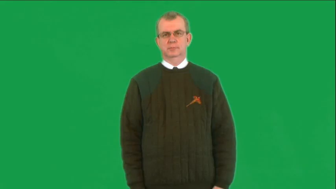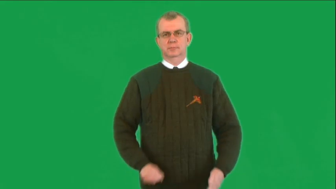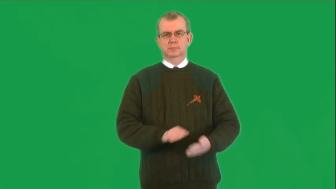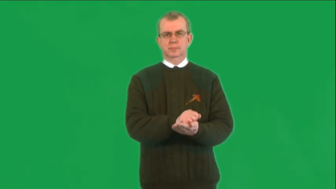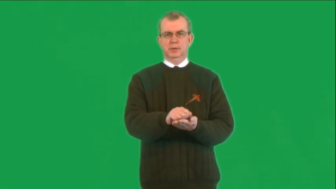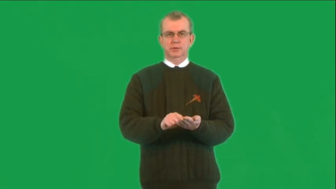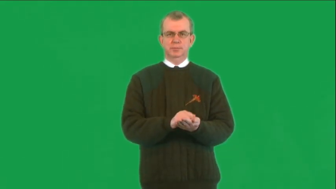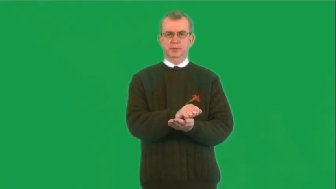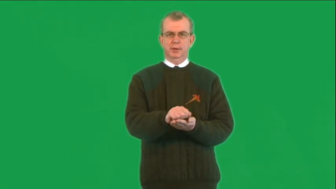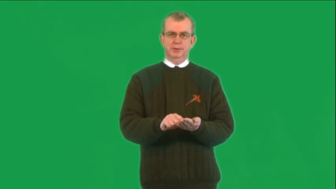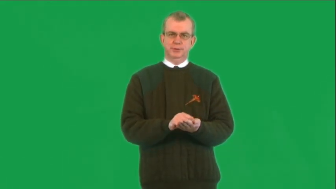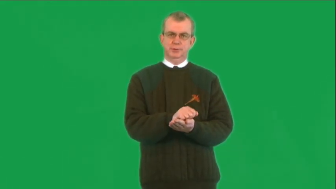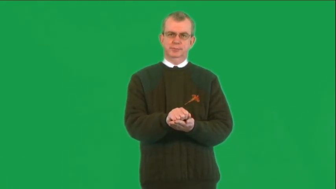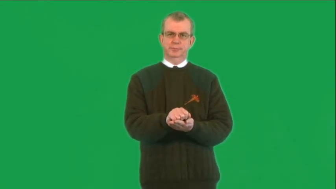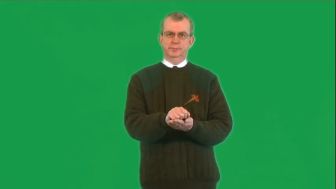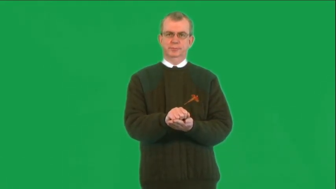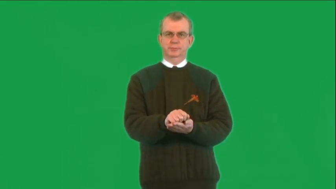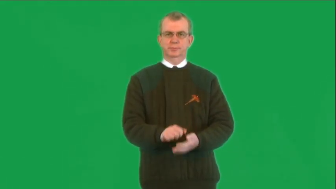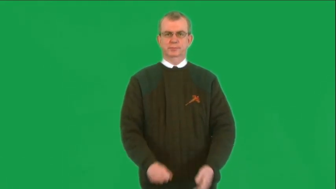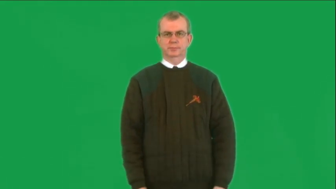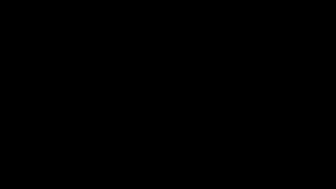zmywać